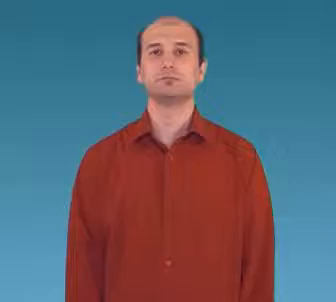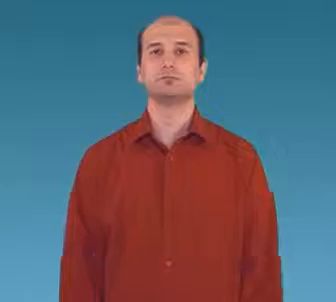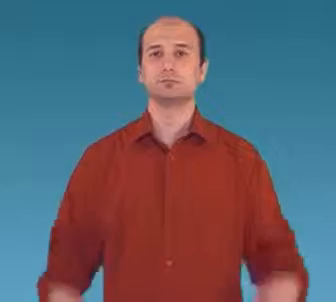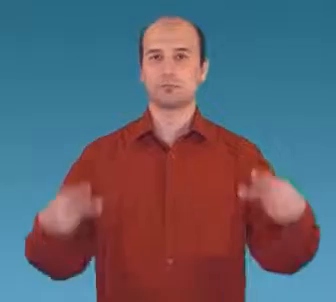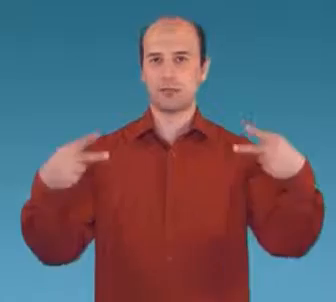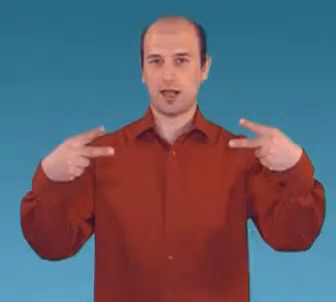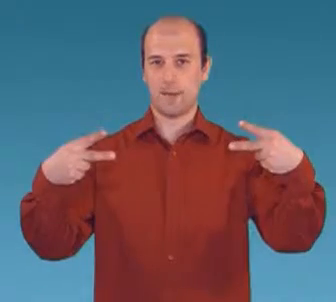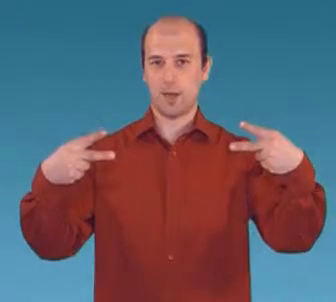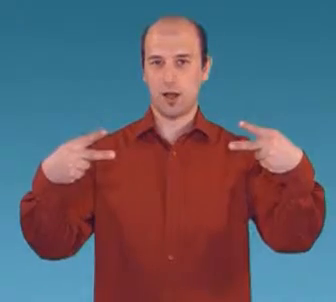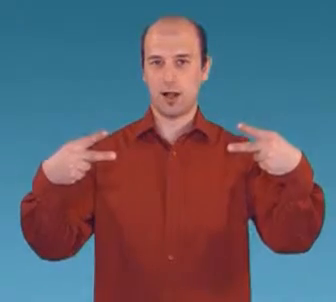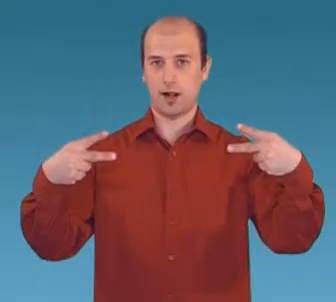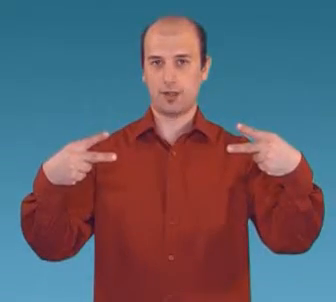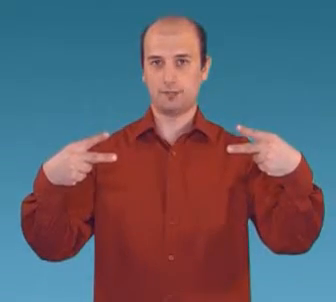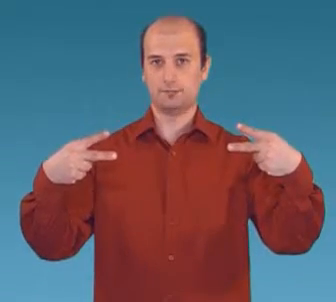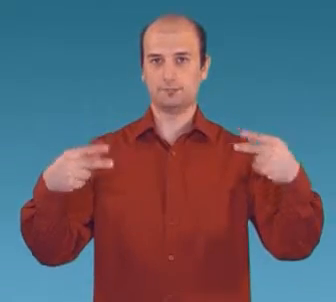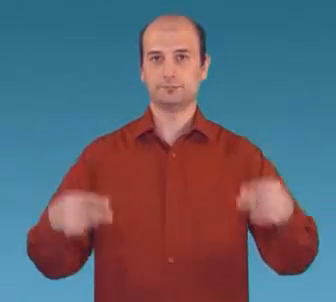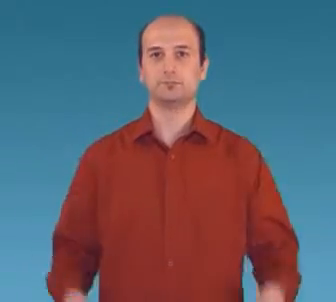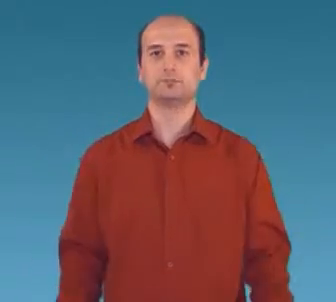E-mail